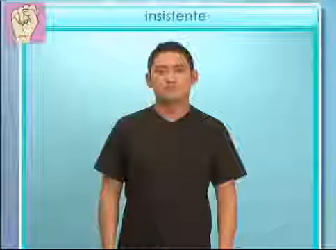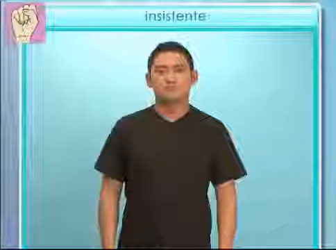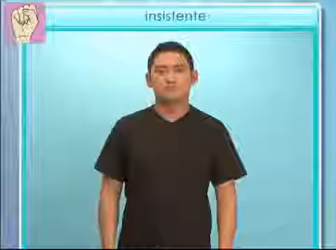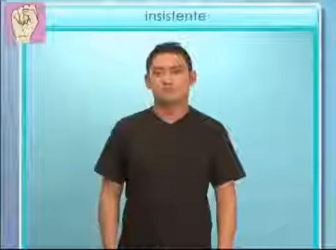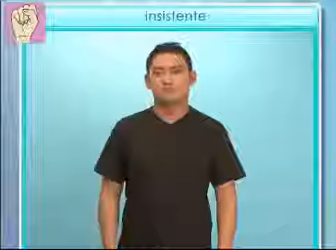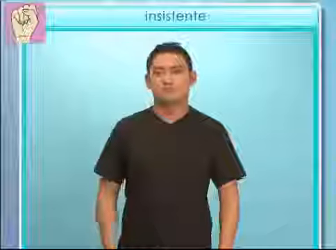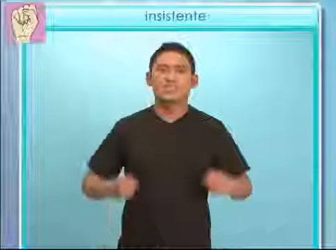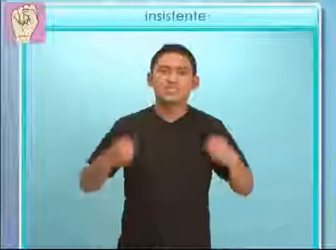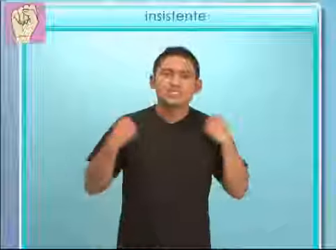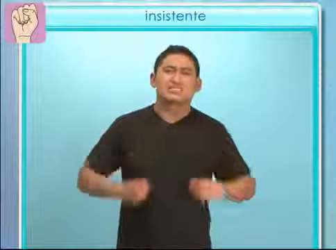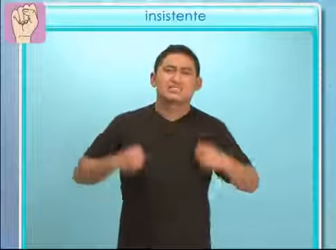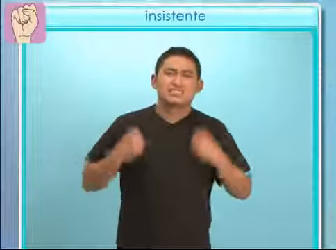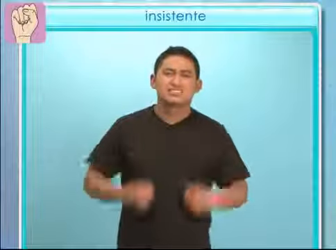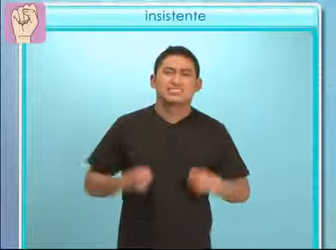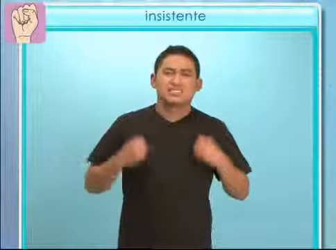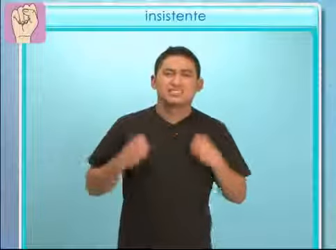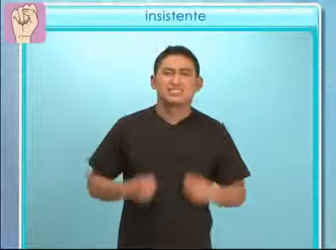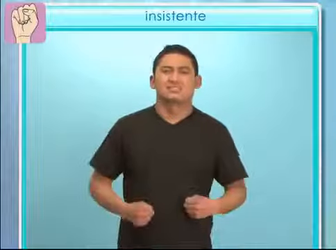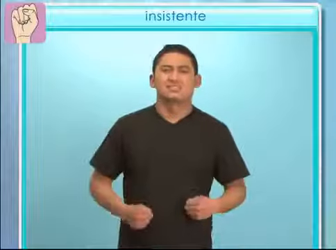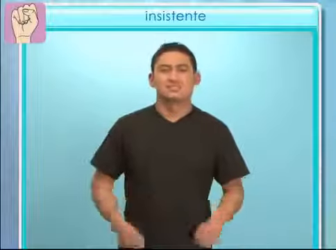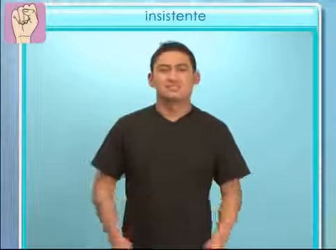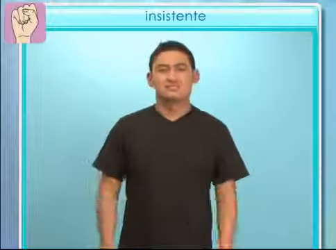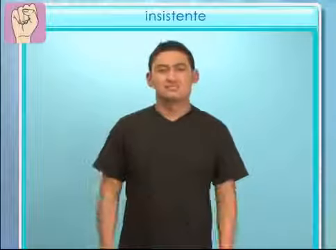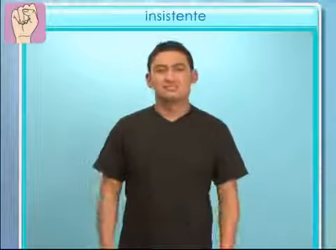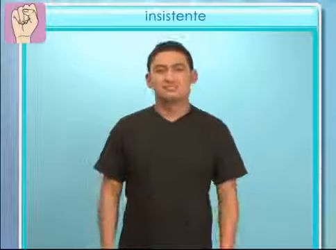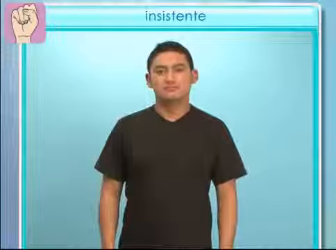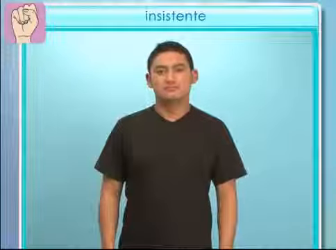INSISTENTE